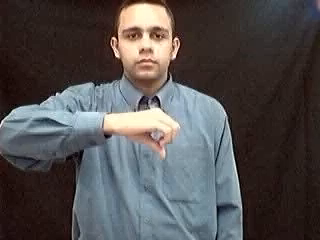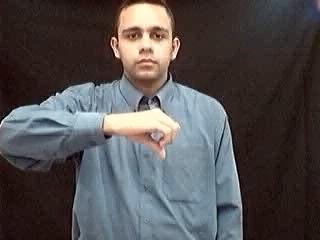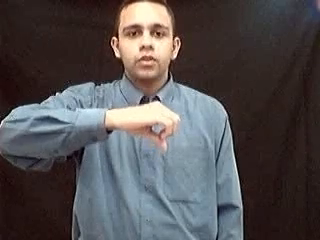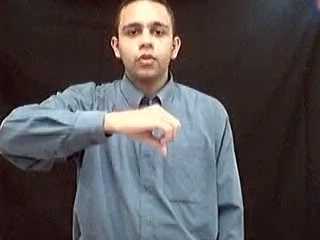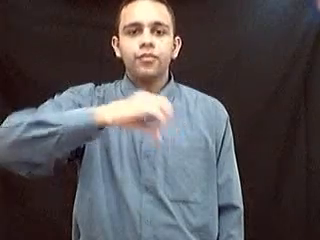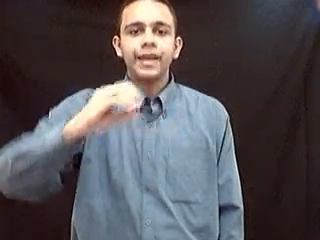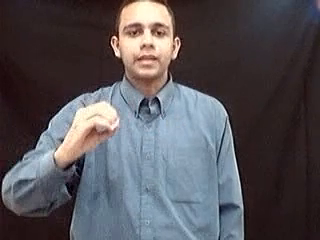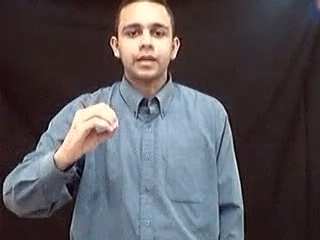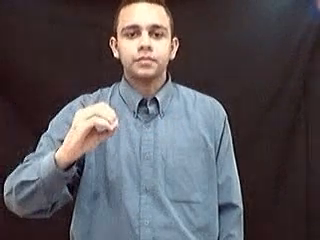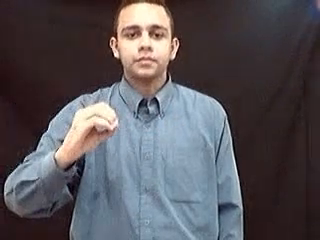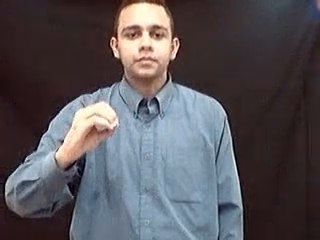noventa